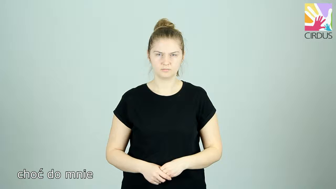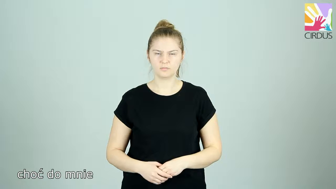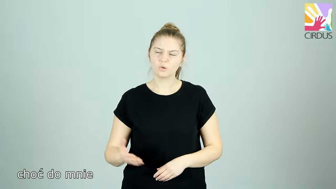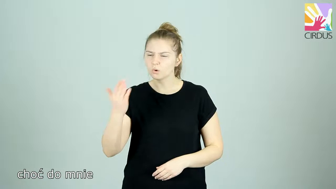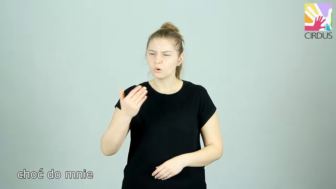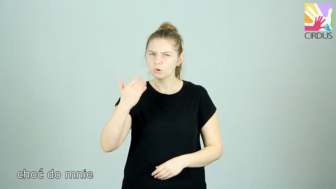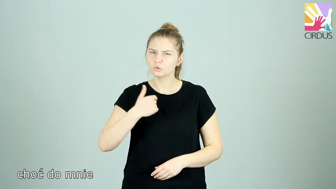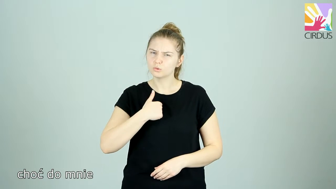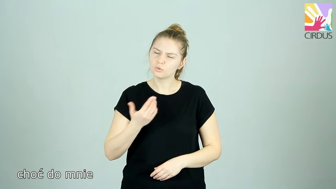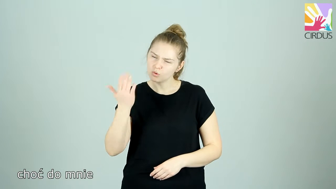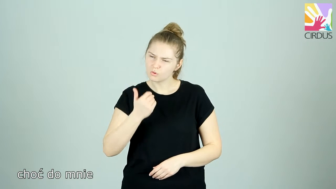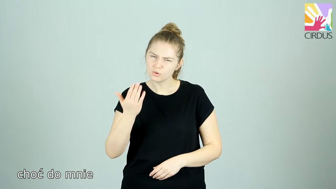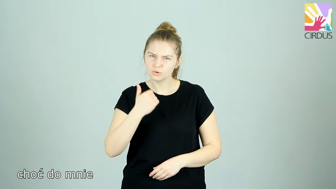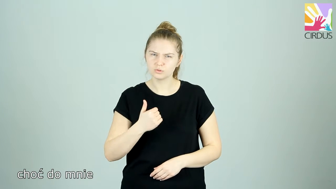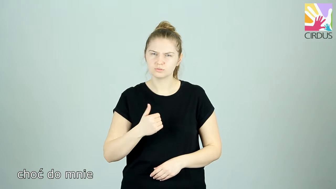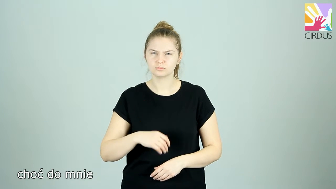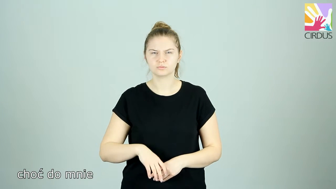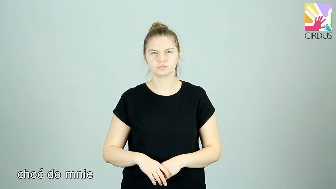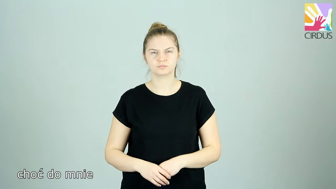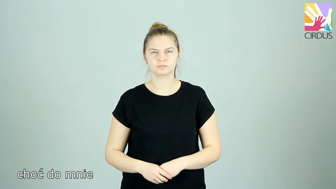chcoć do mnie